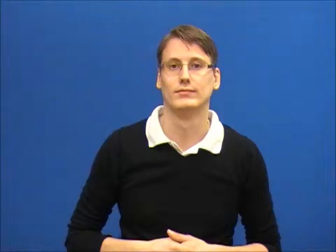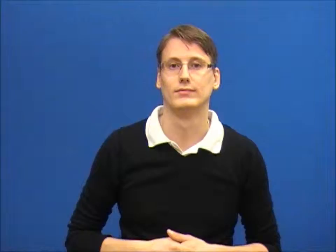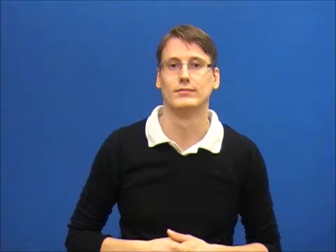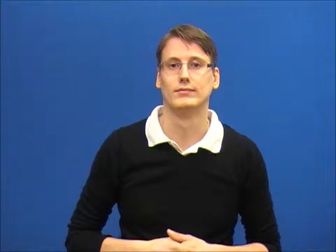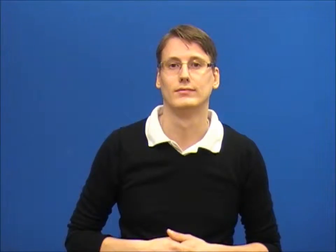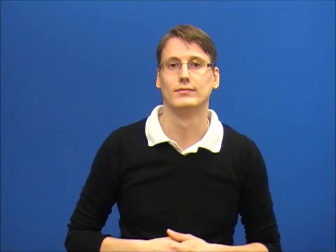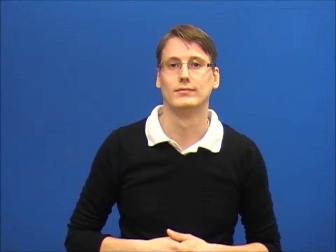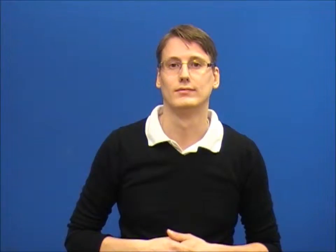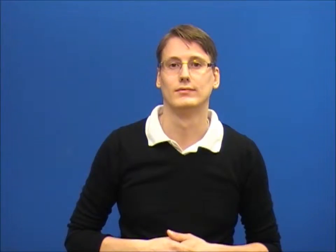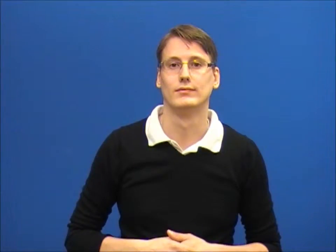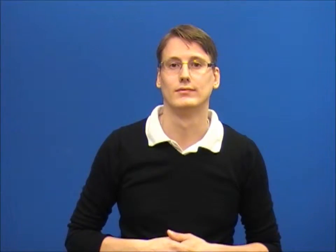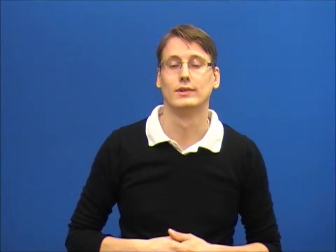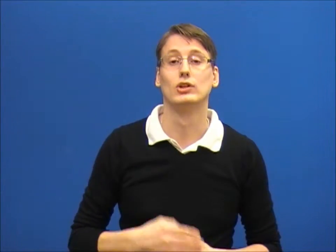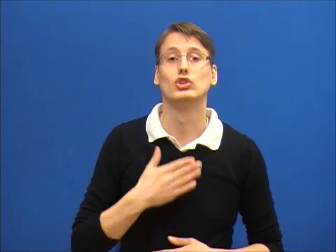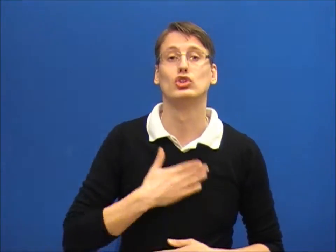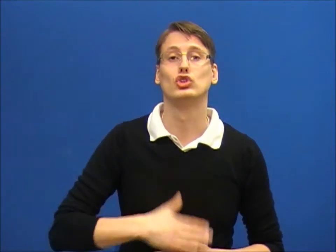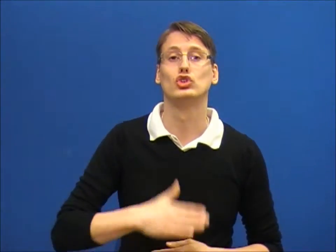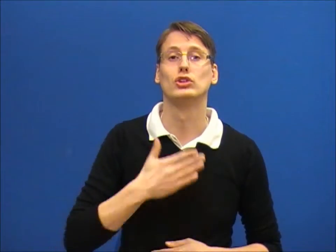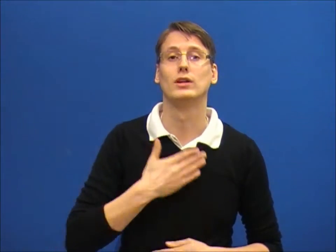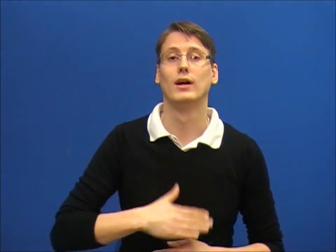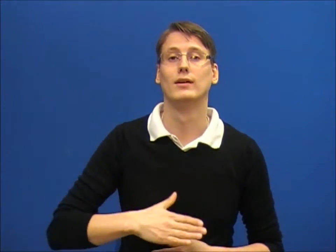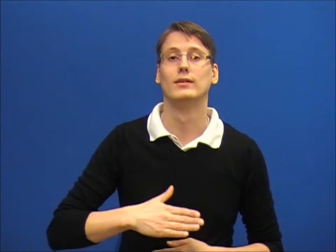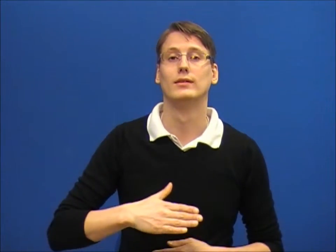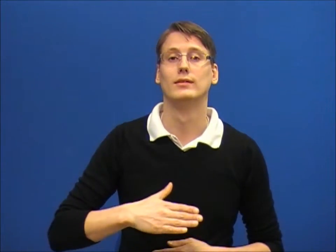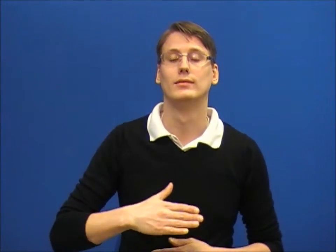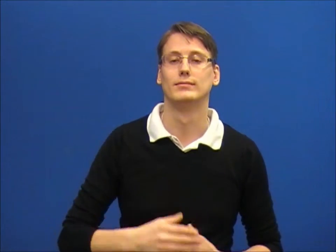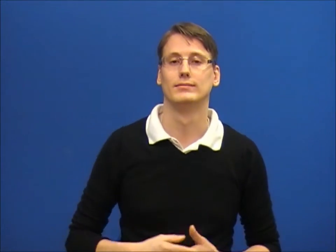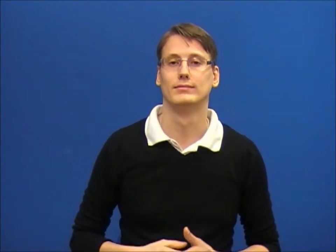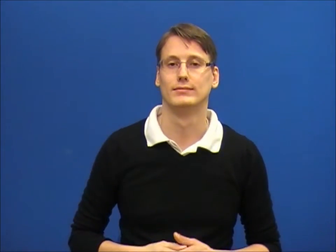TYCKA